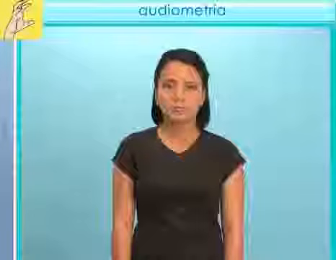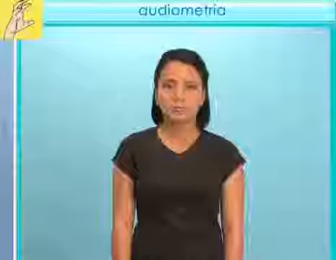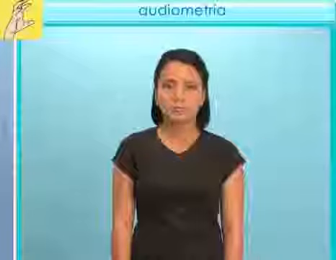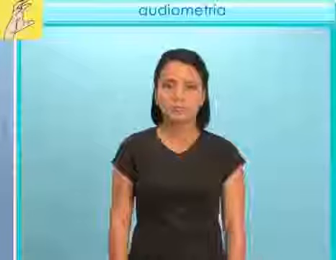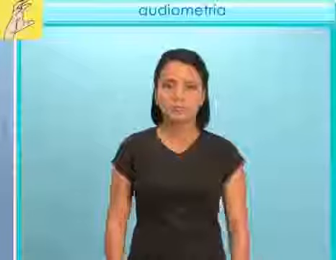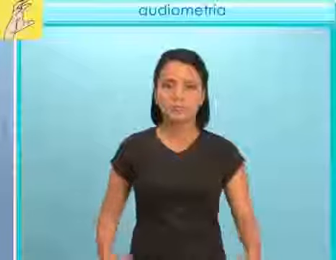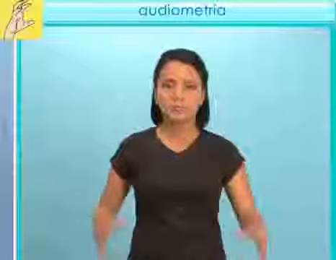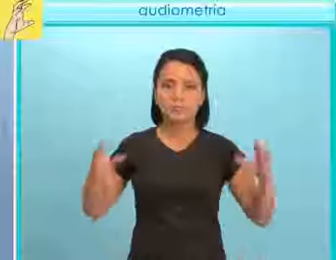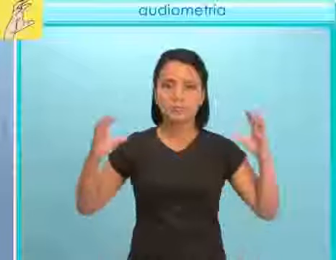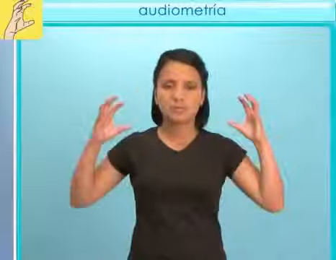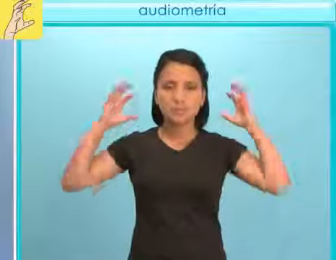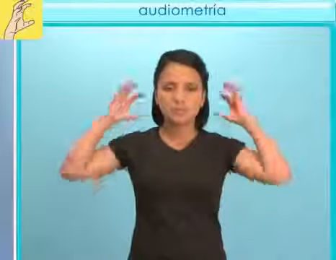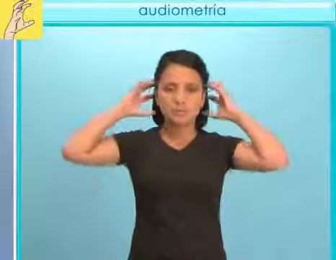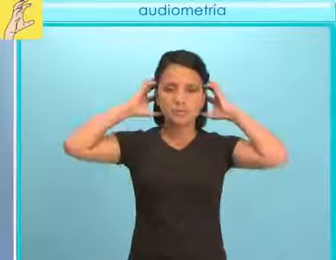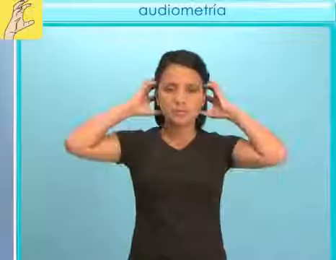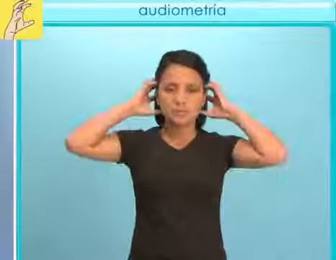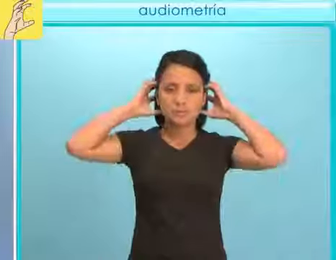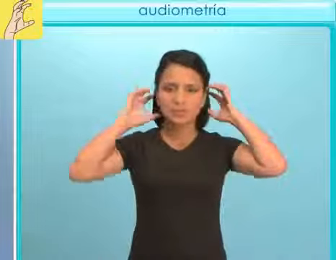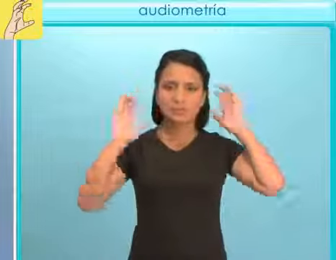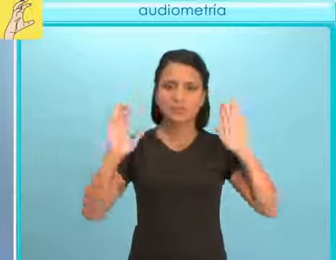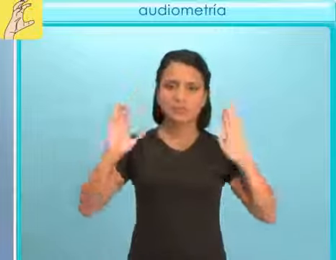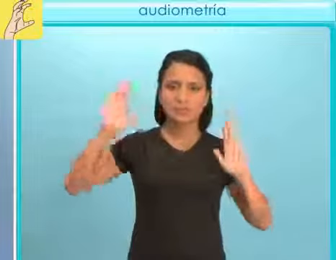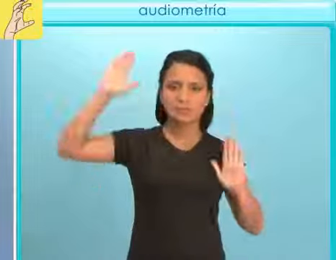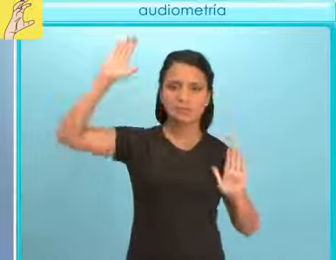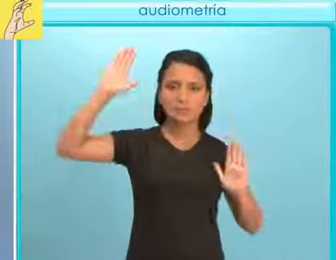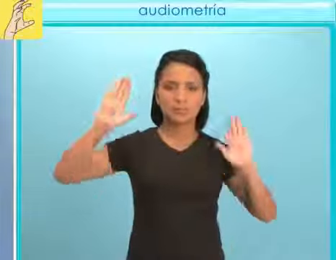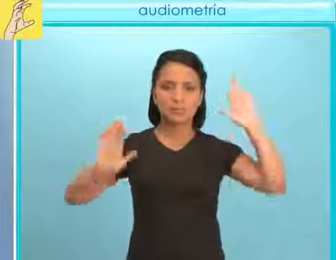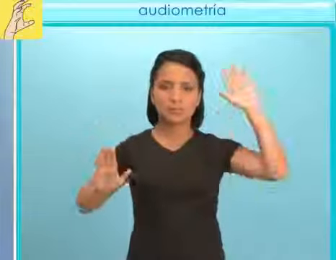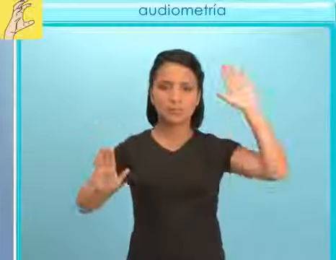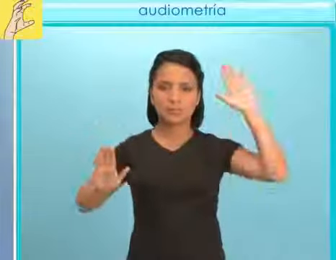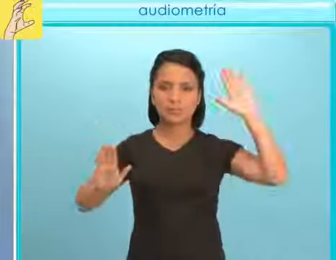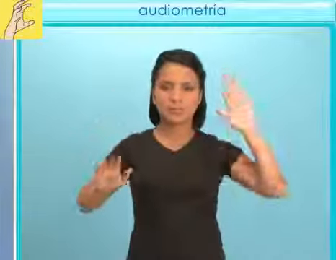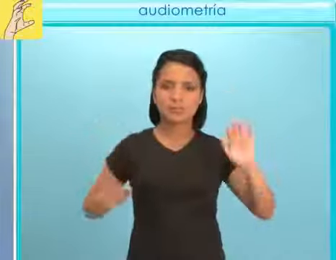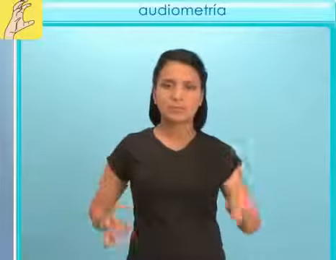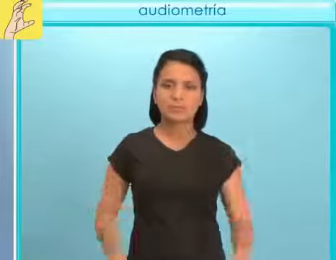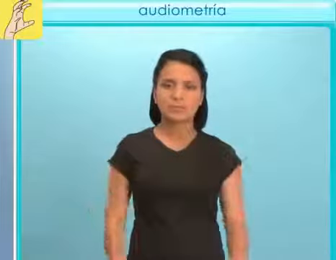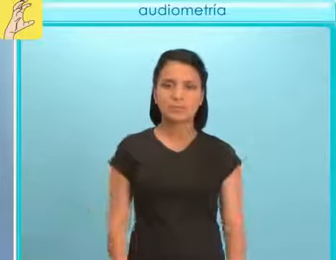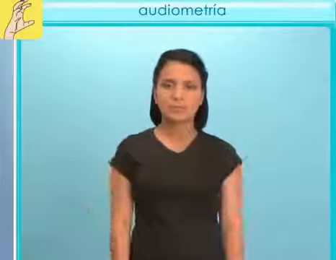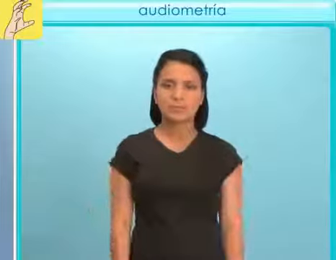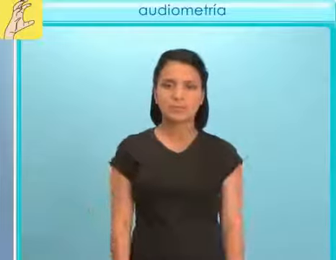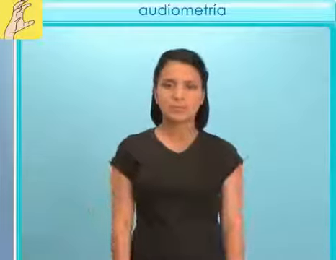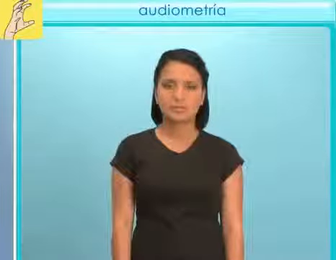AUDIOMETRÍA